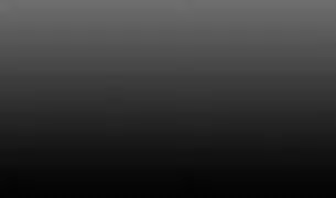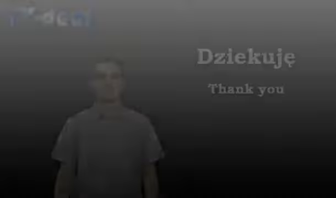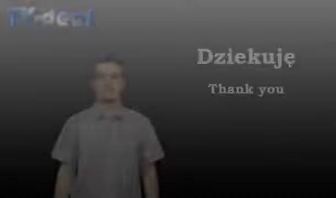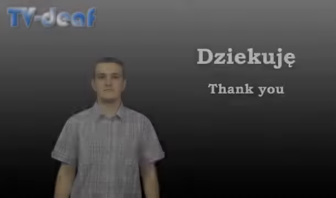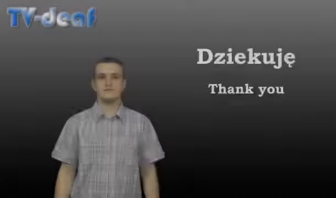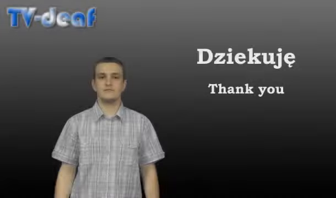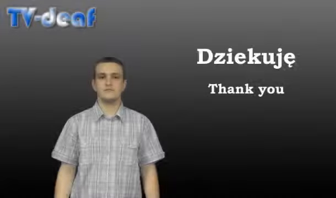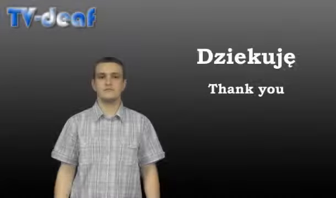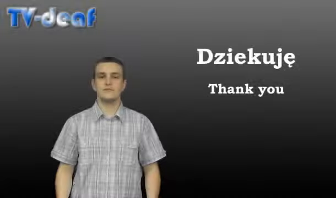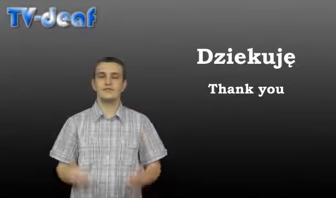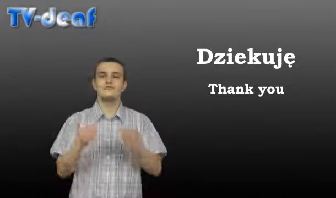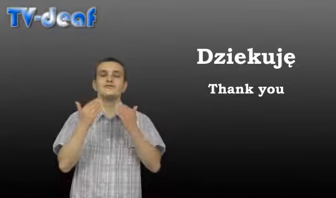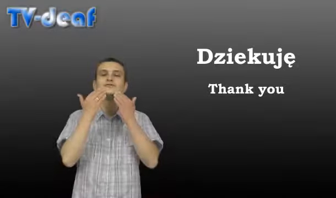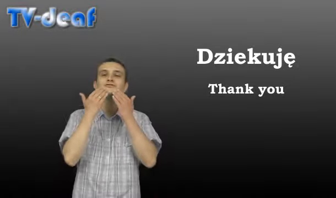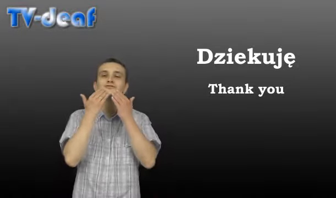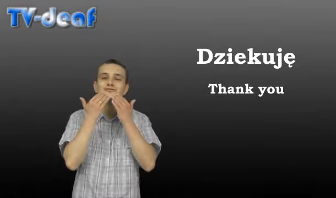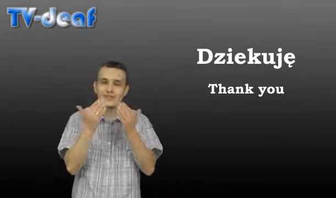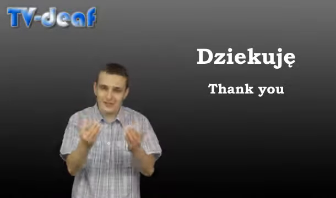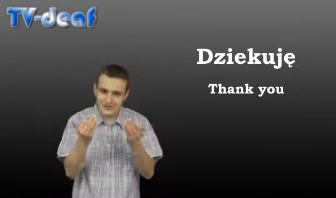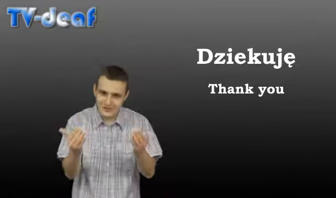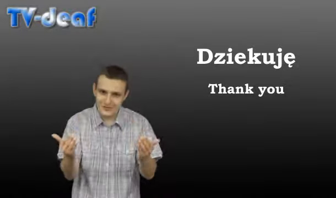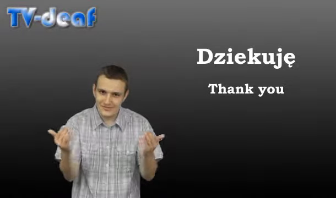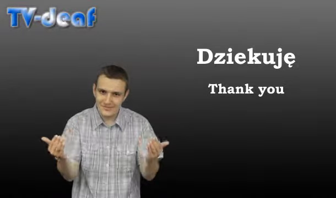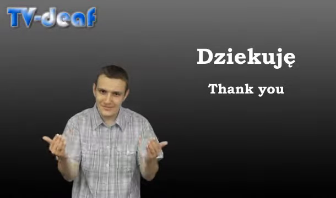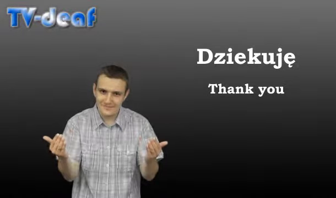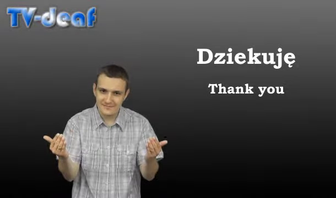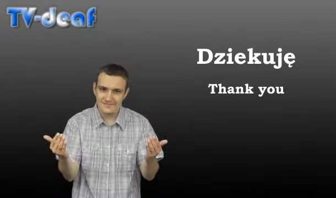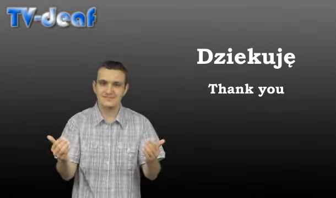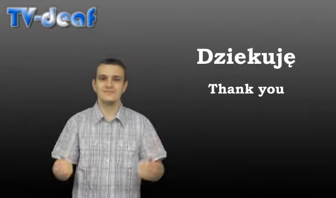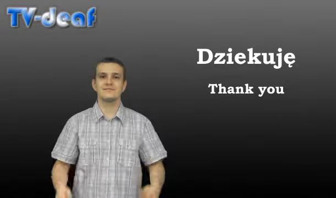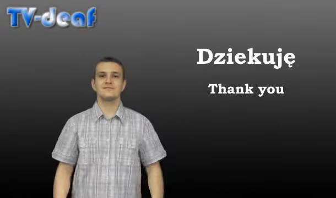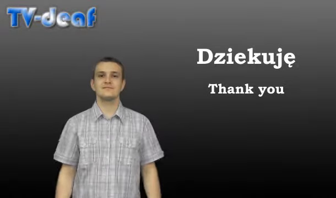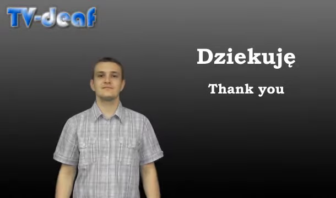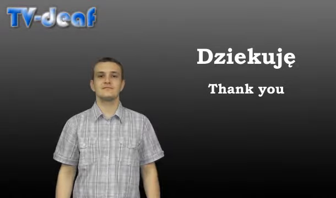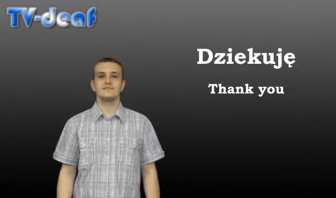Dziękuję